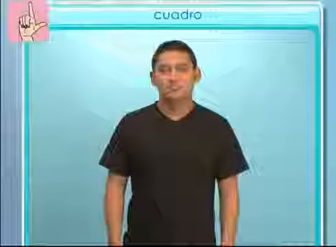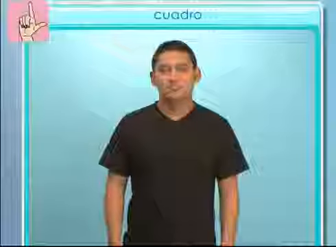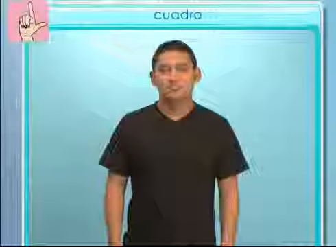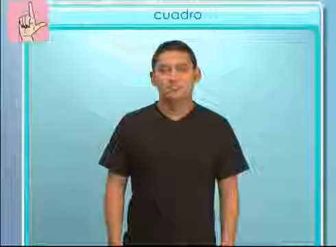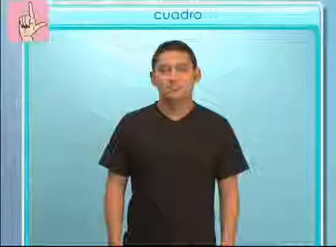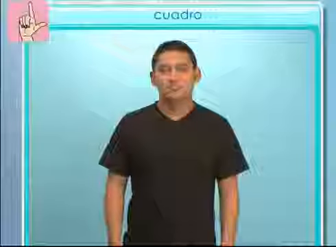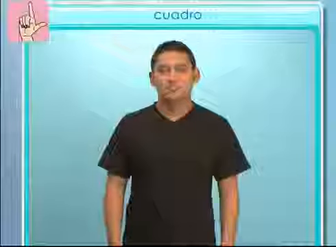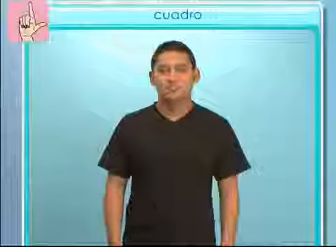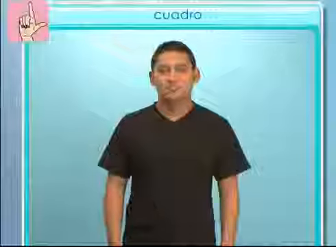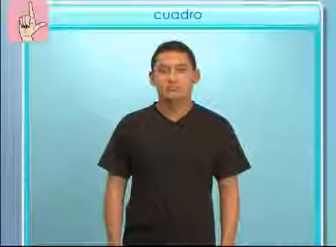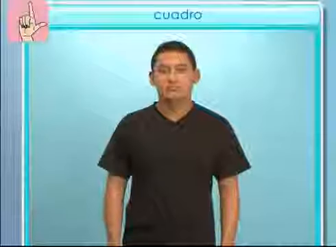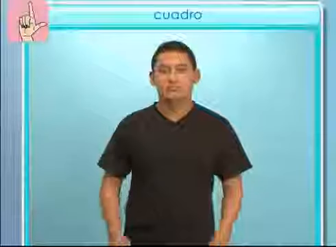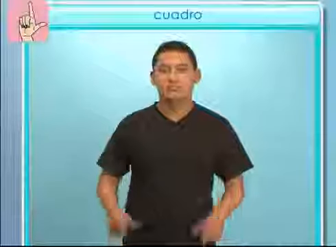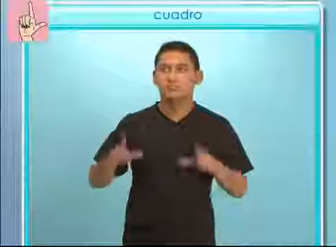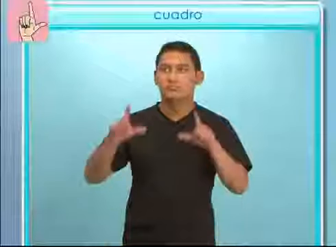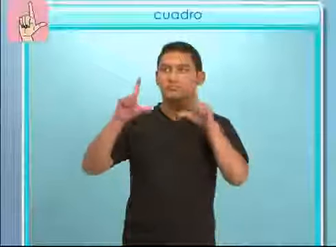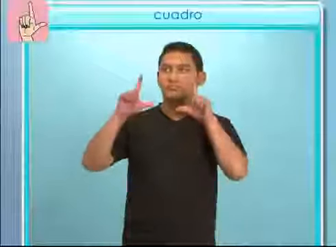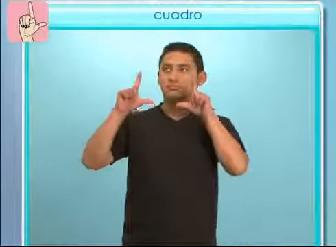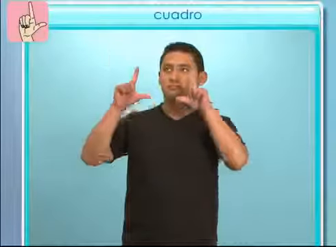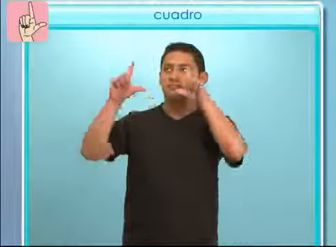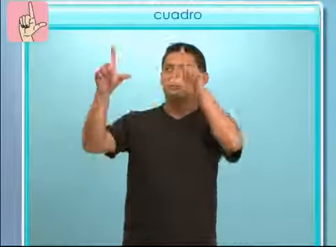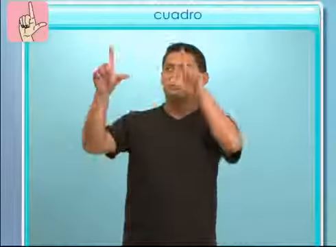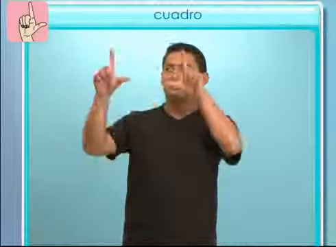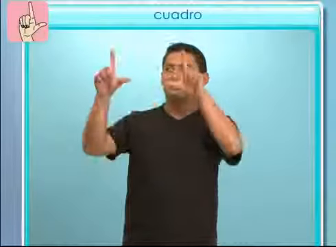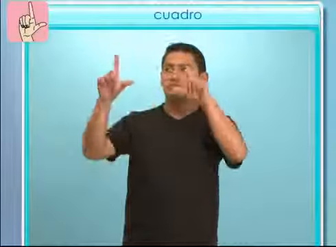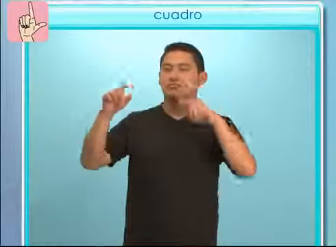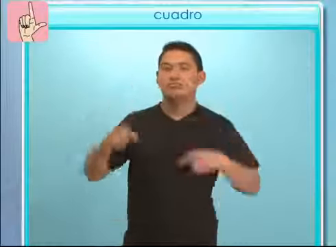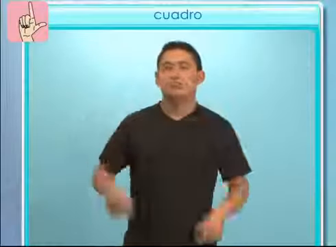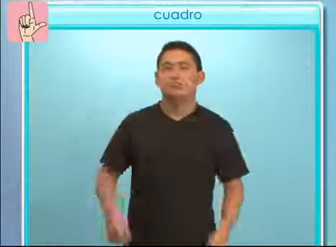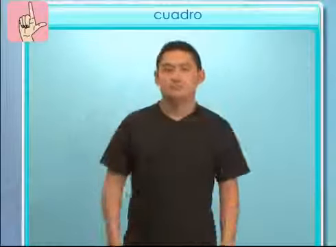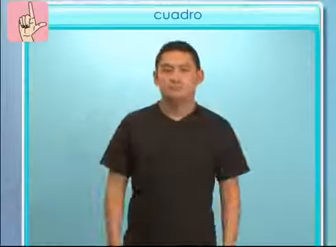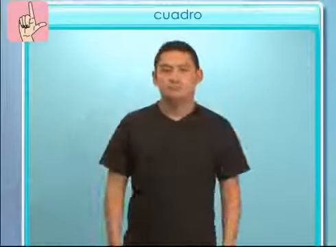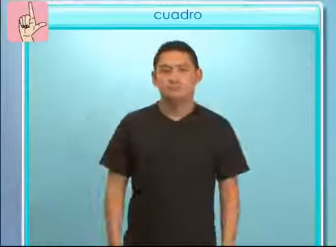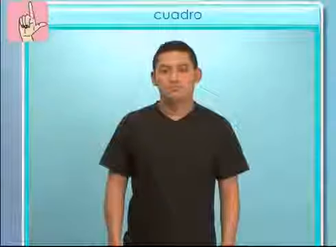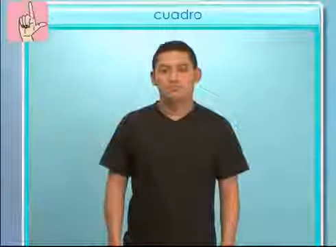Cuadro